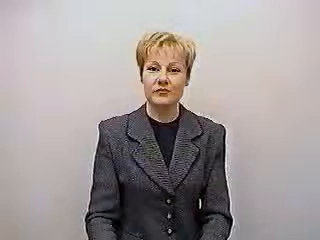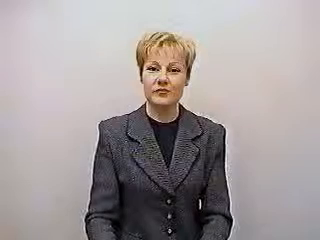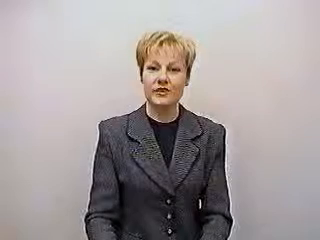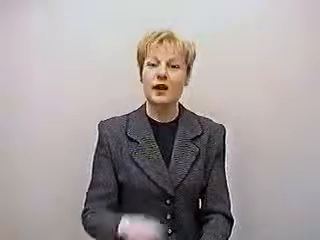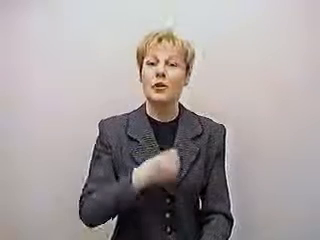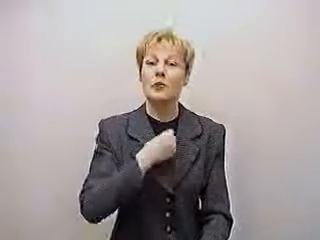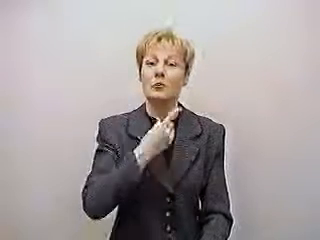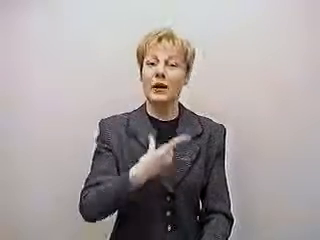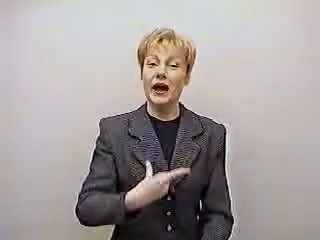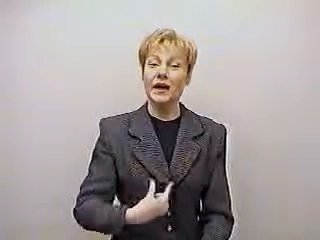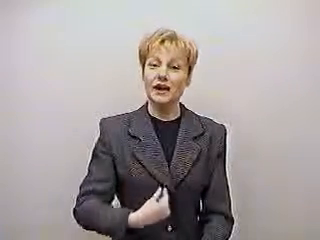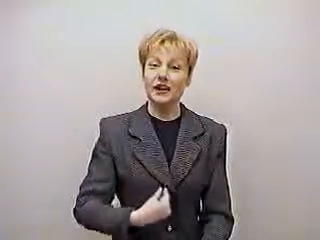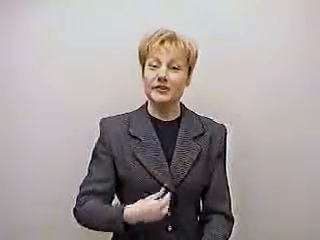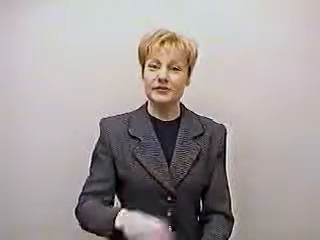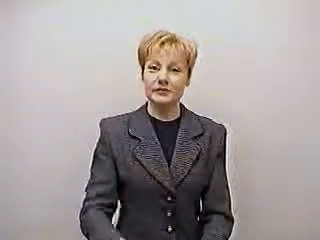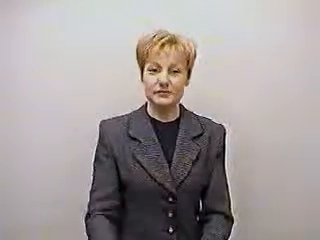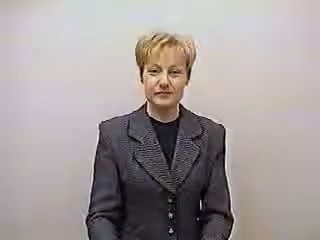пионер